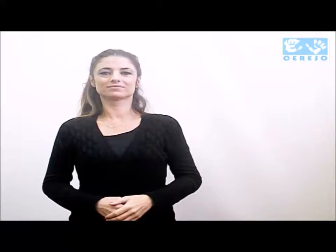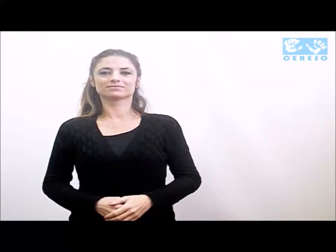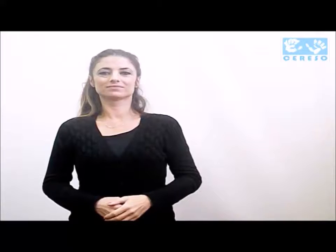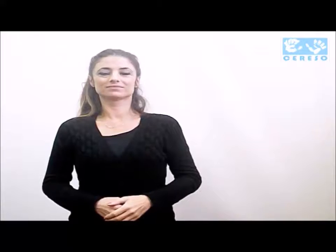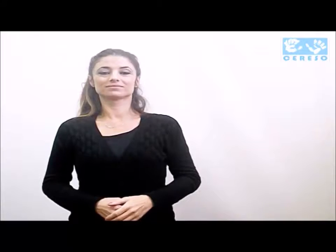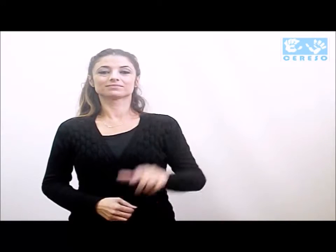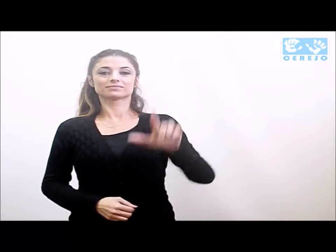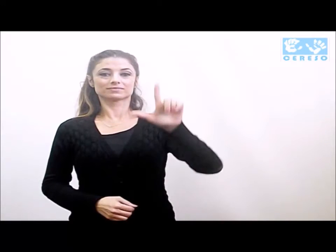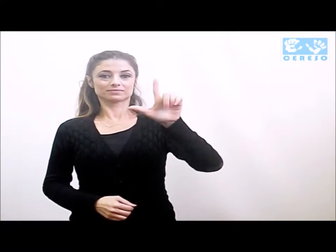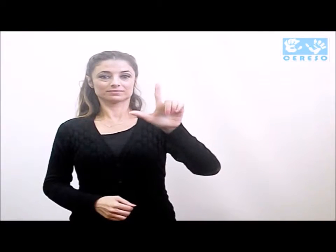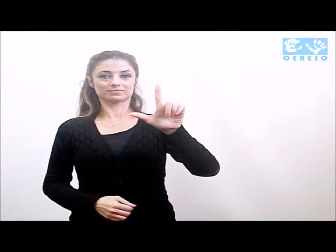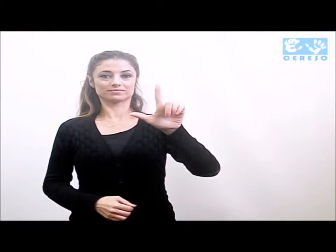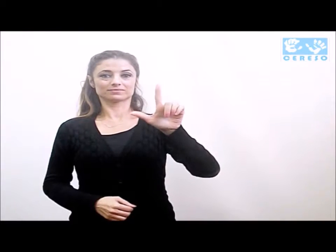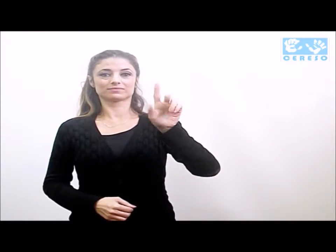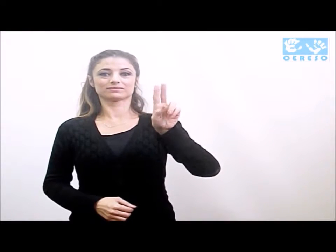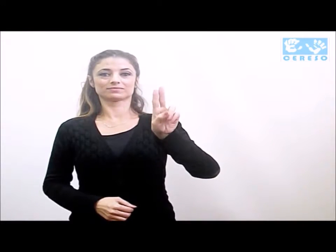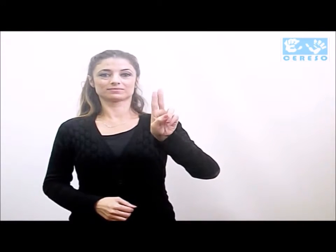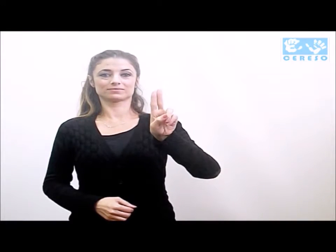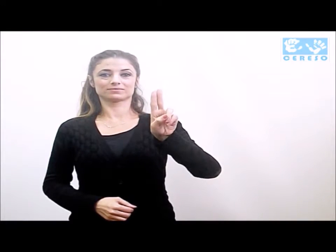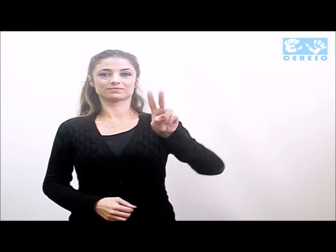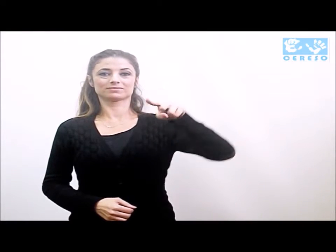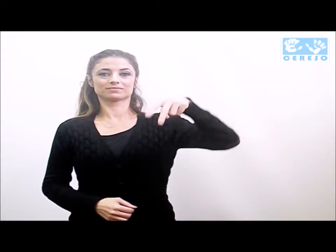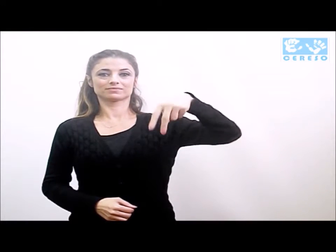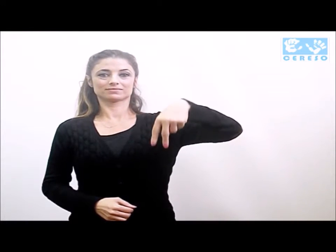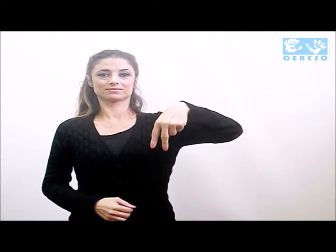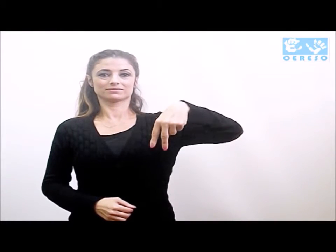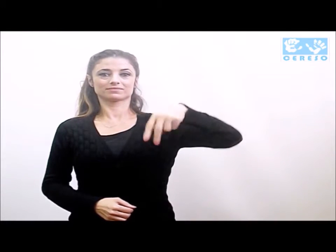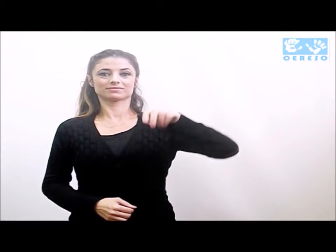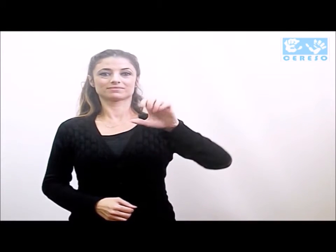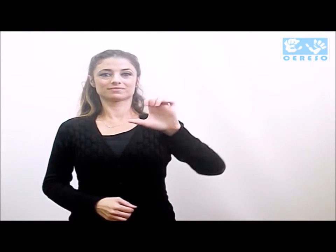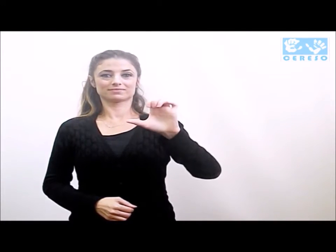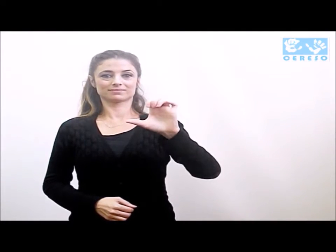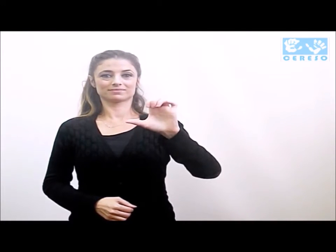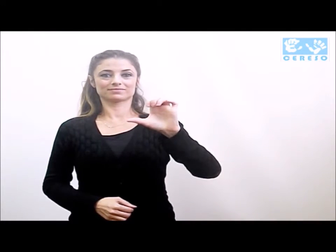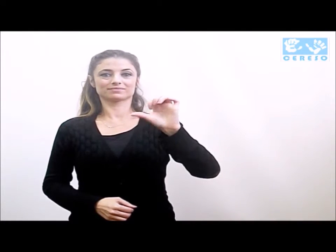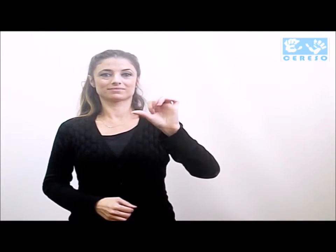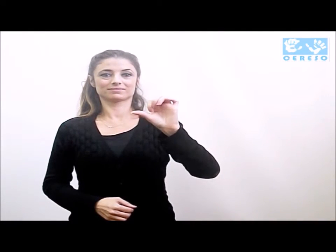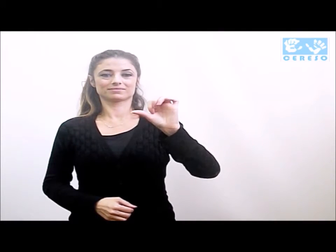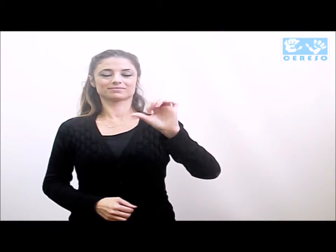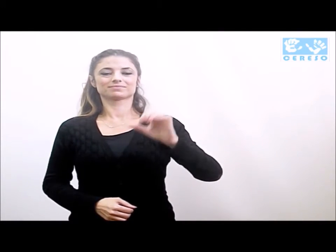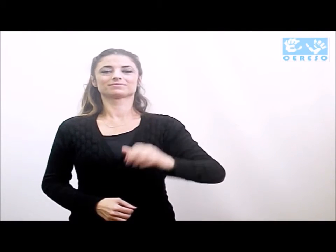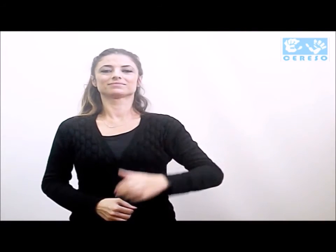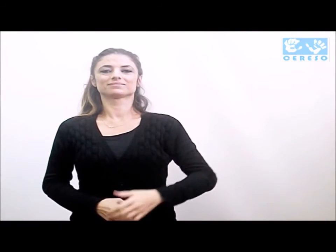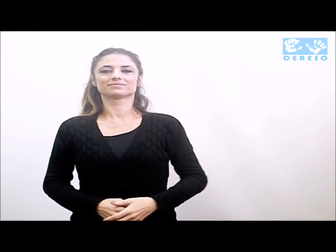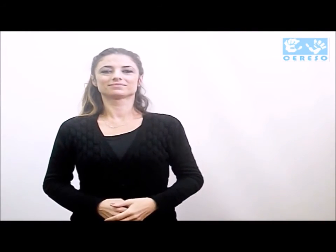LUNES